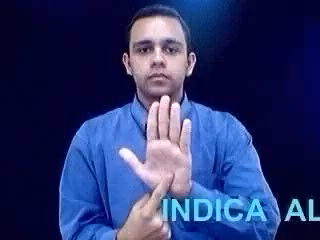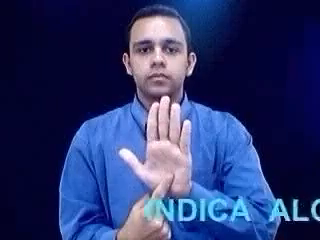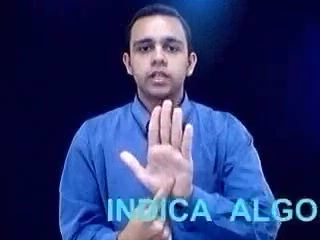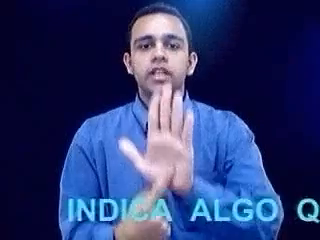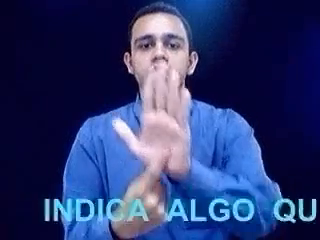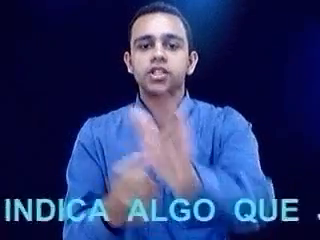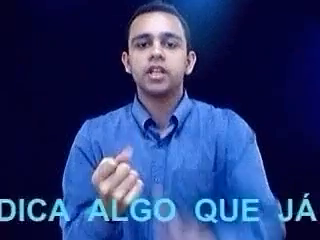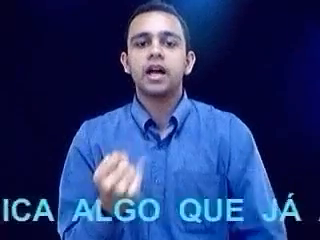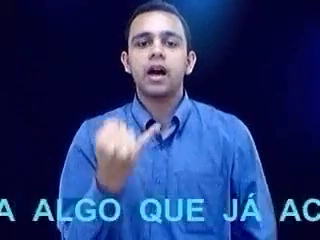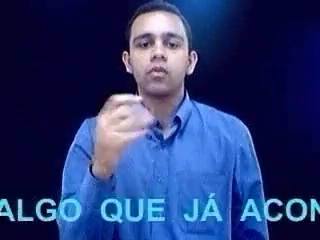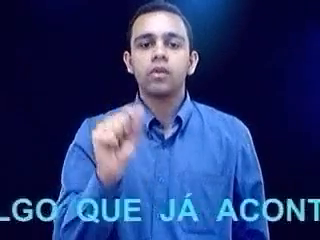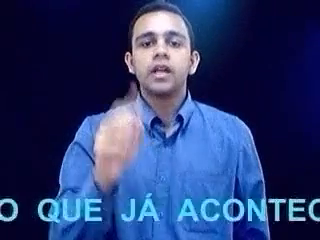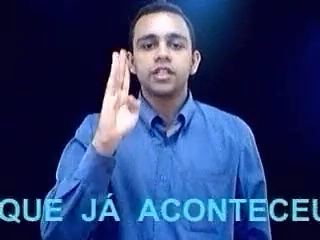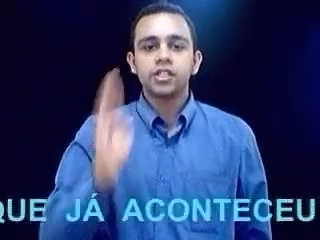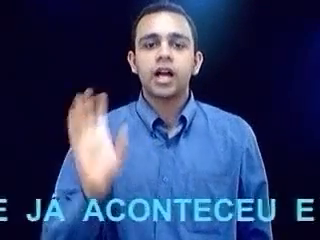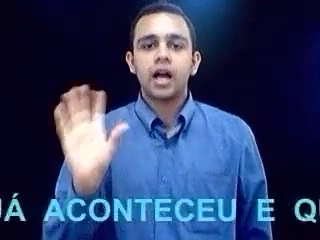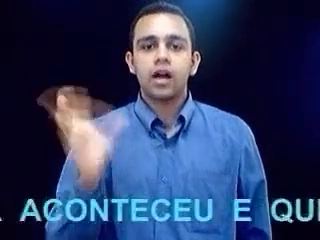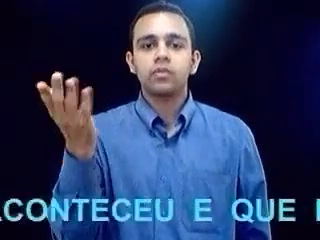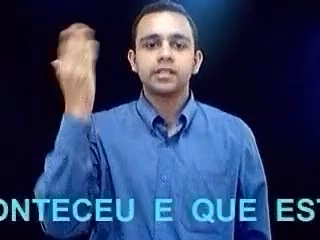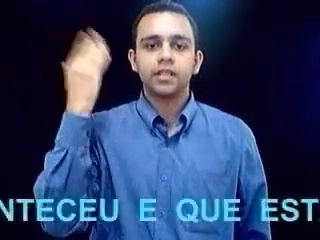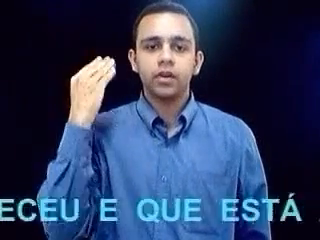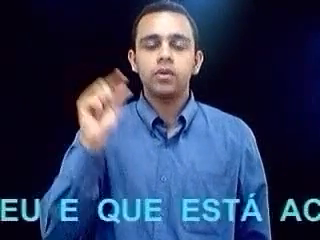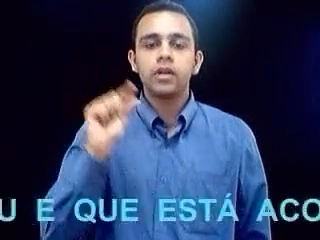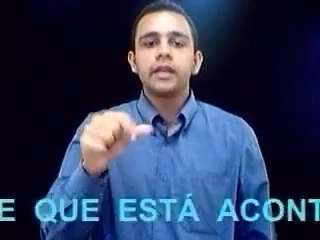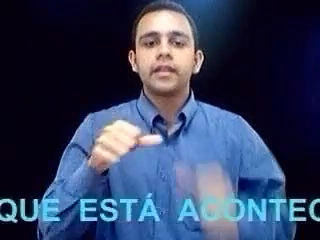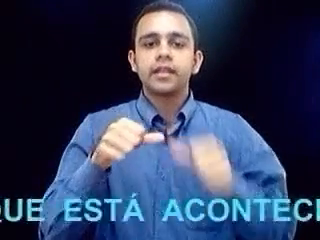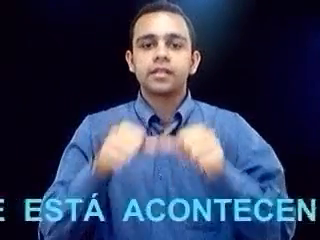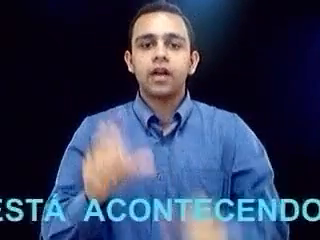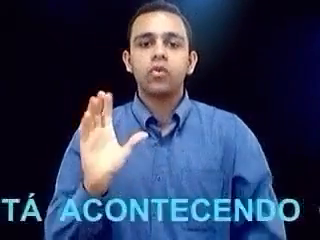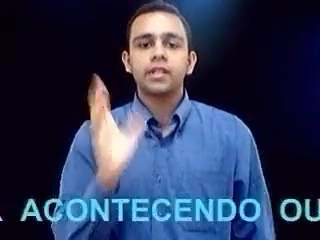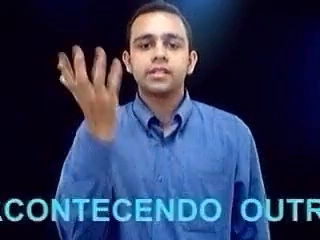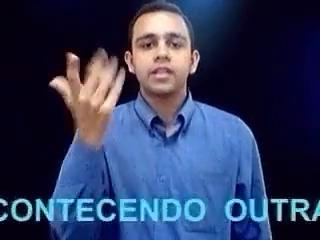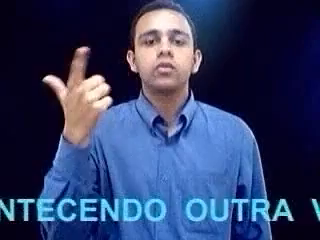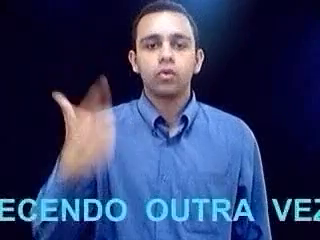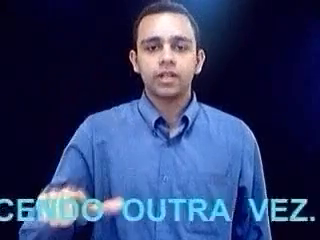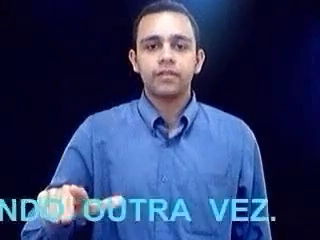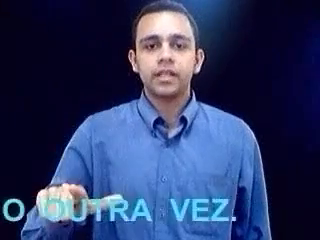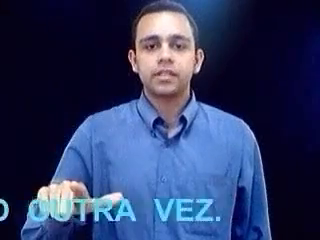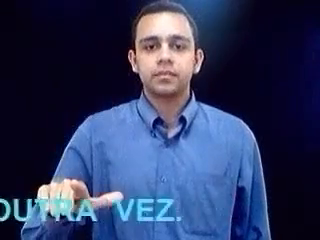nnovamente